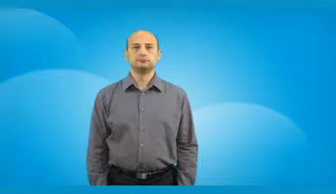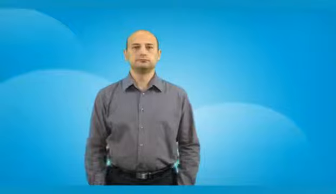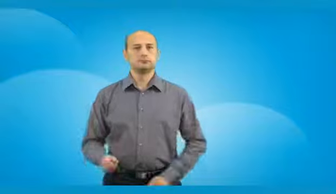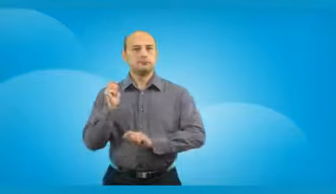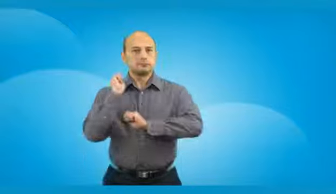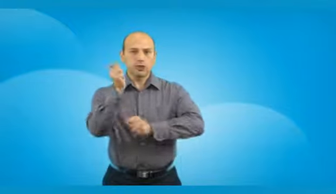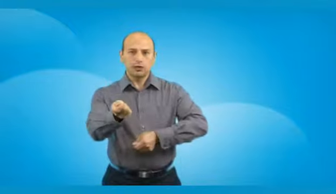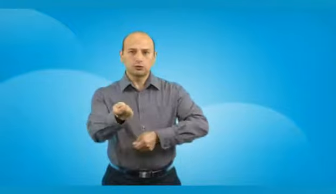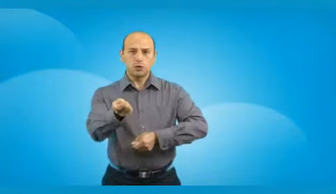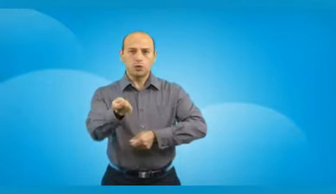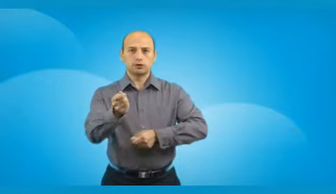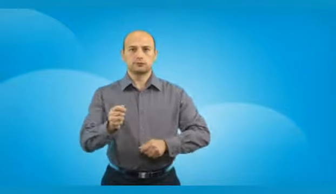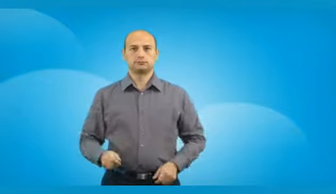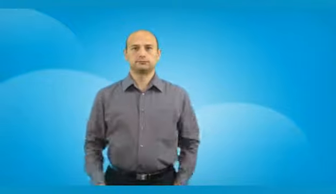Betör